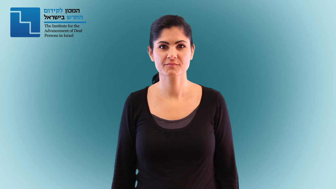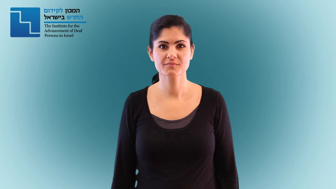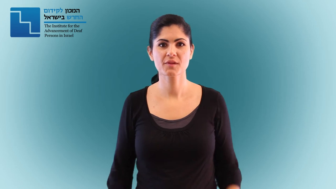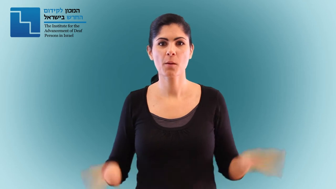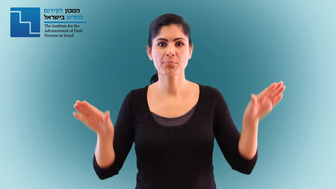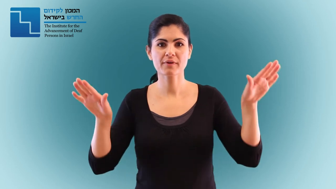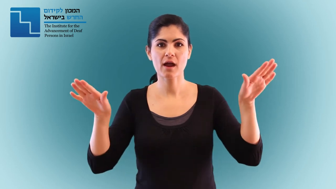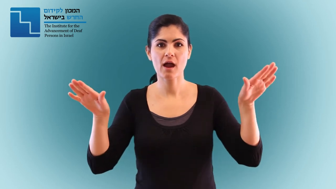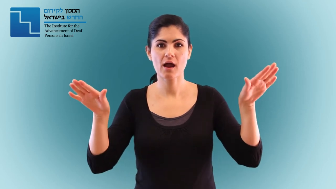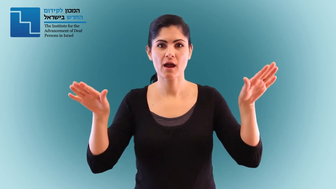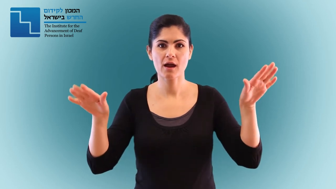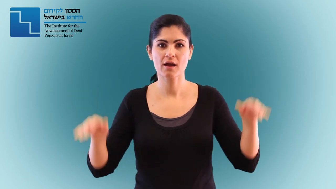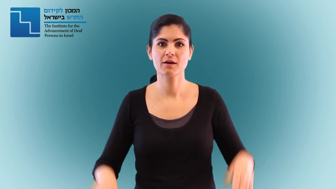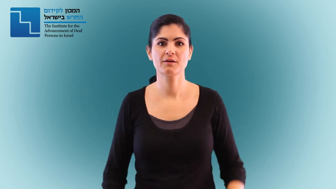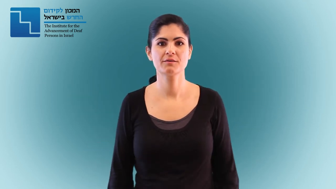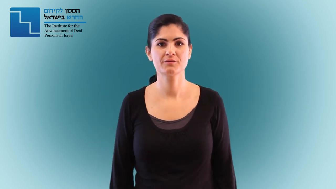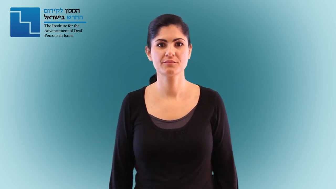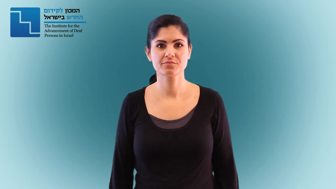בירה